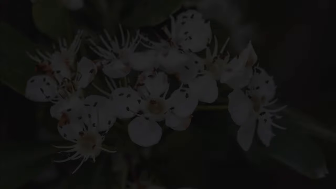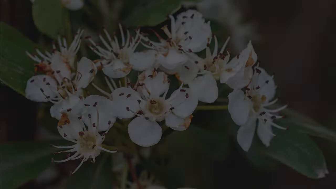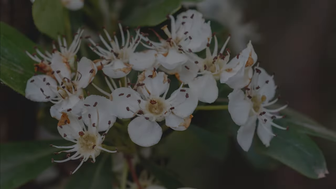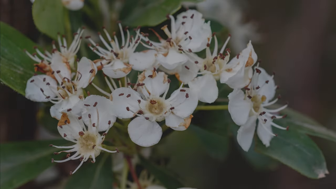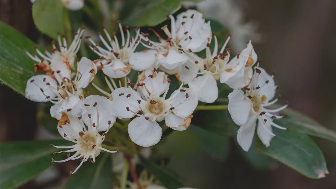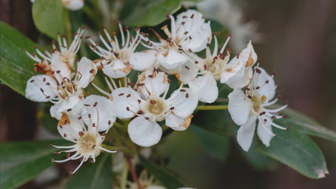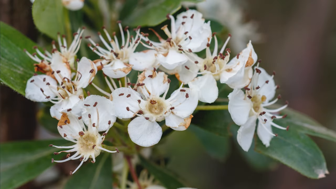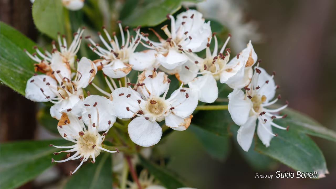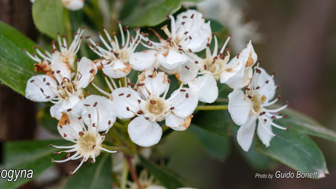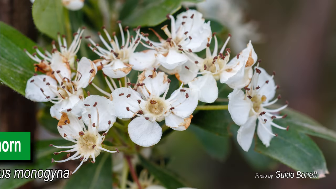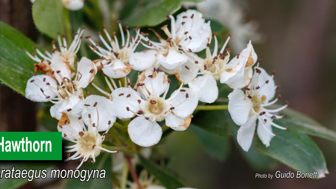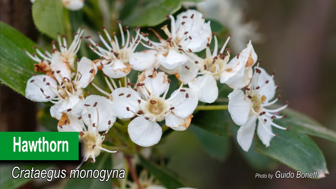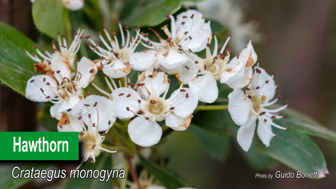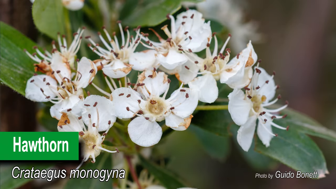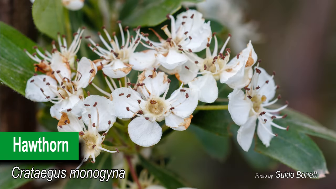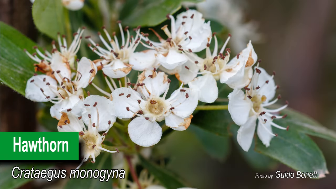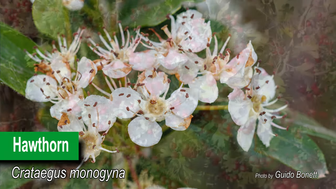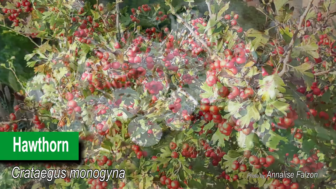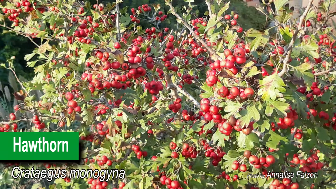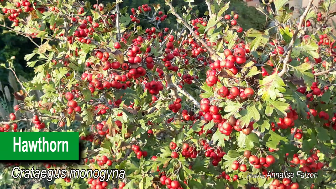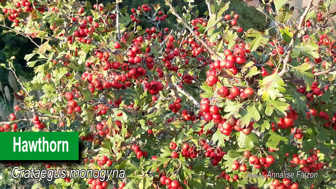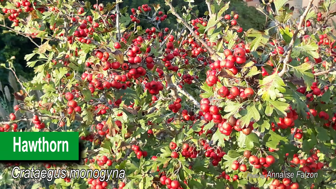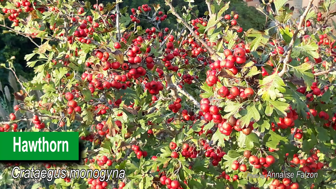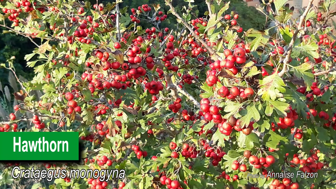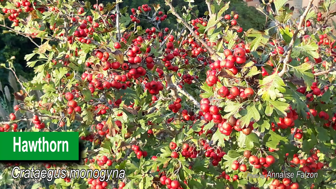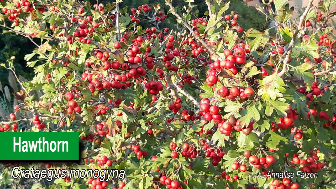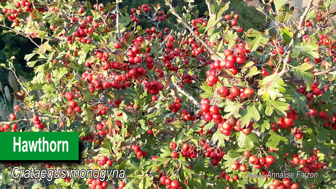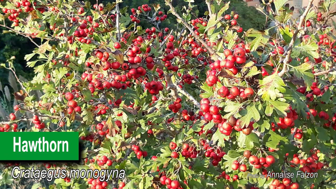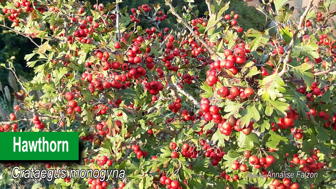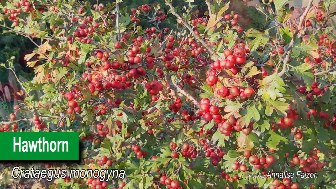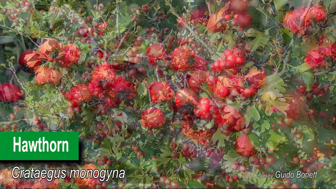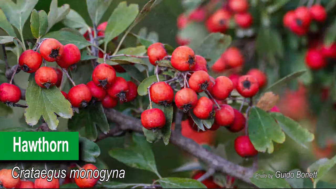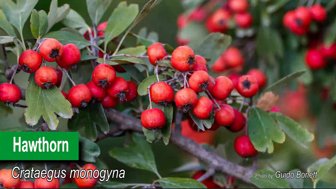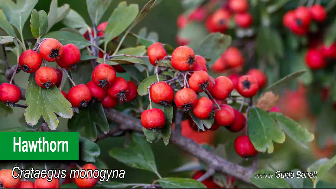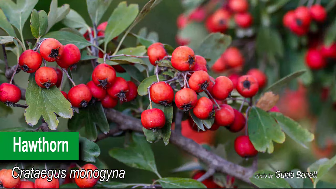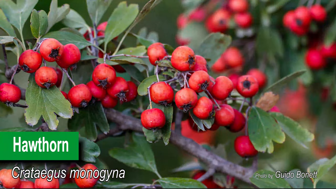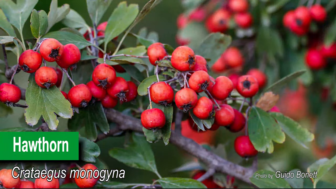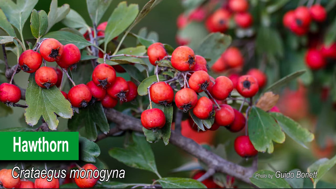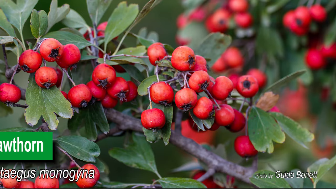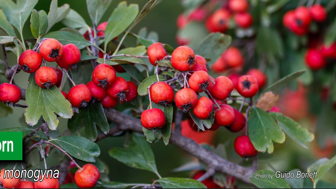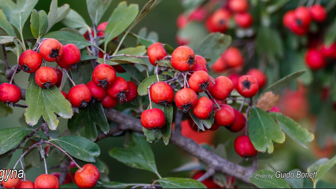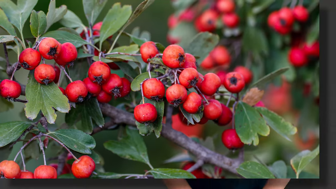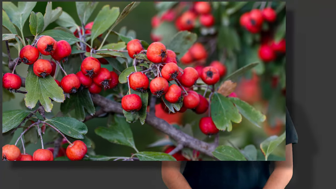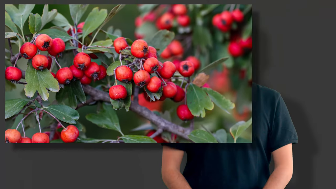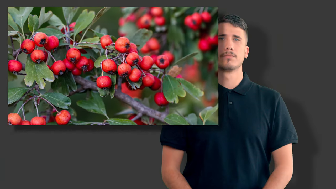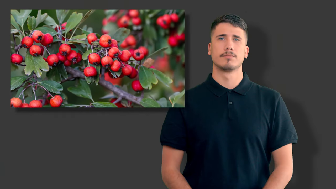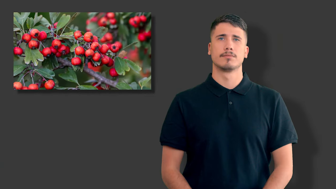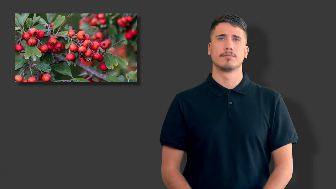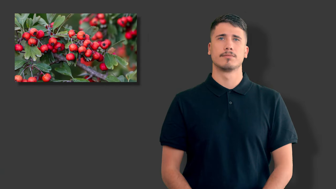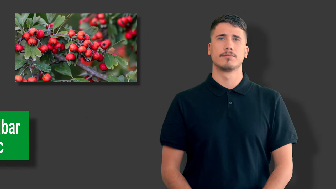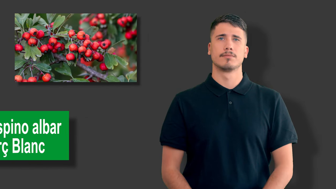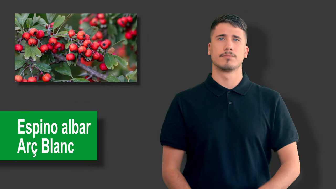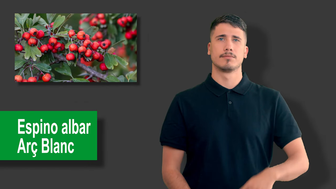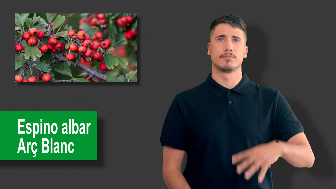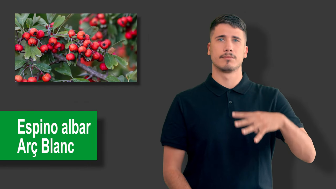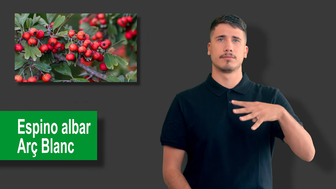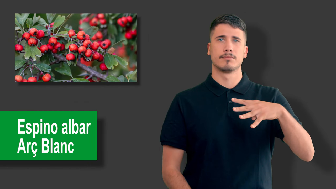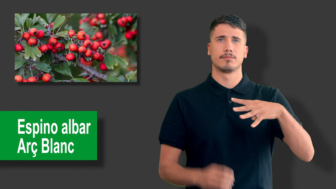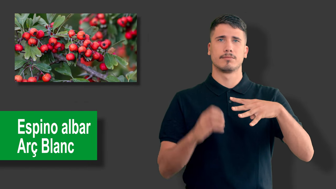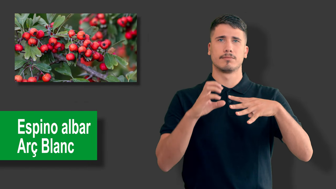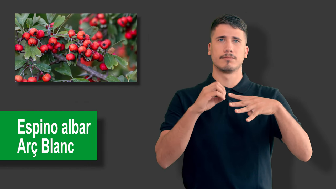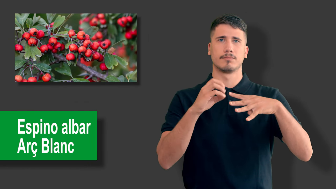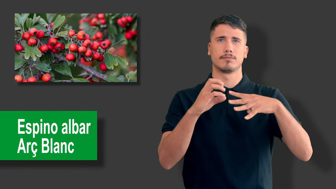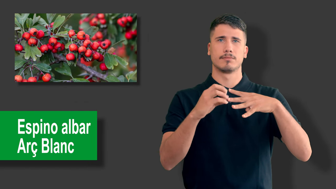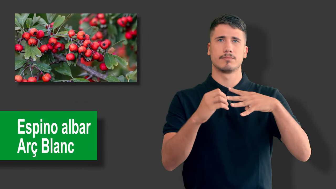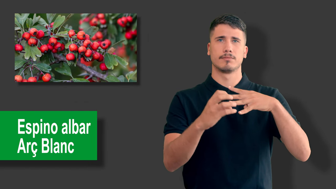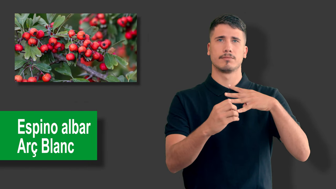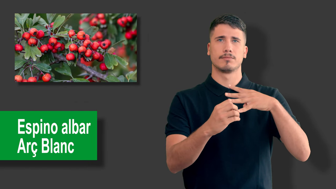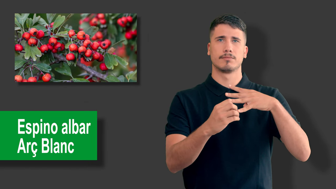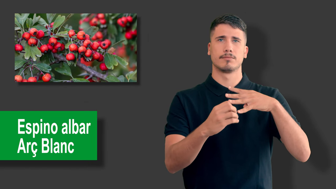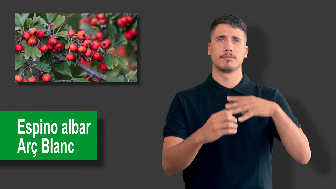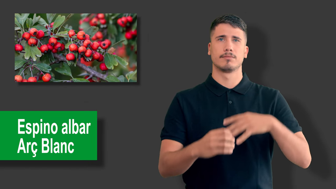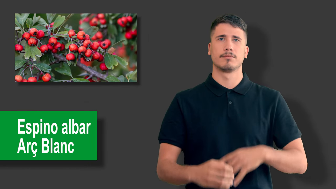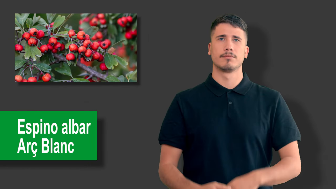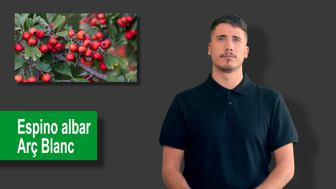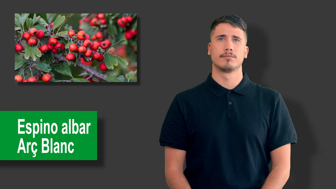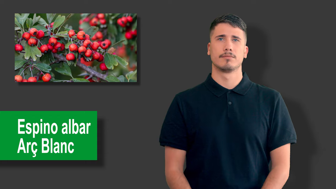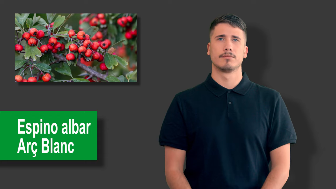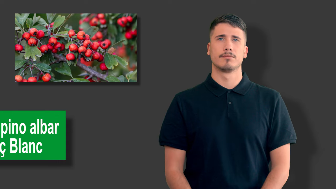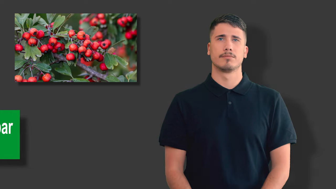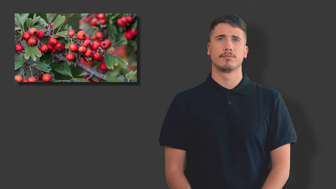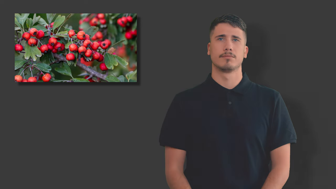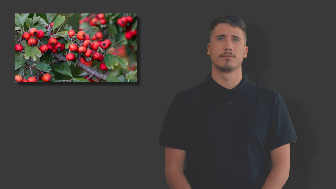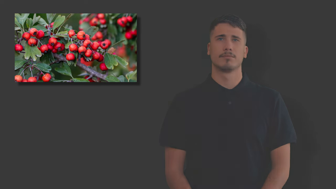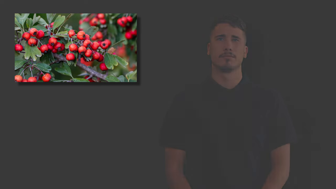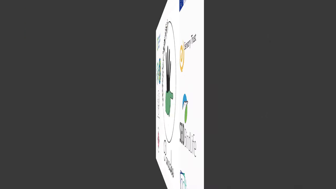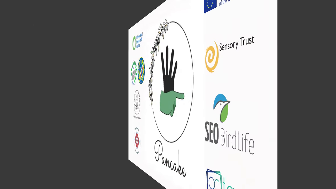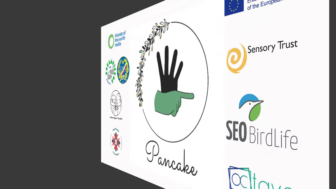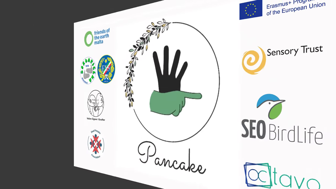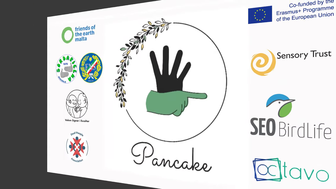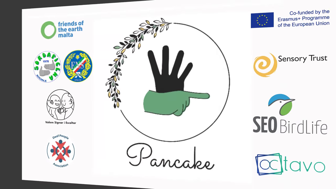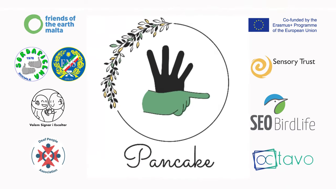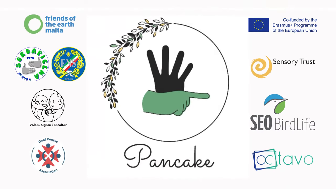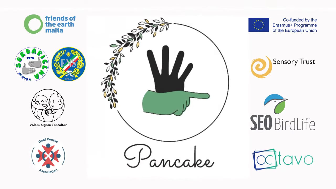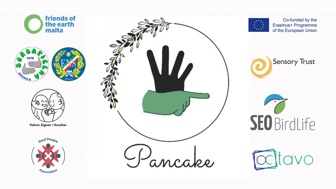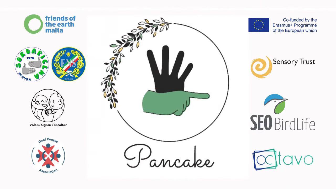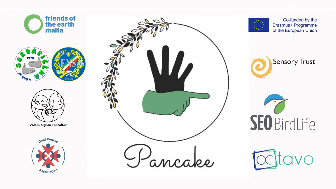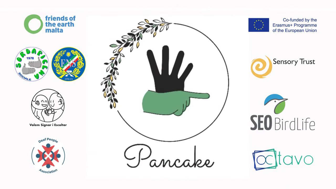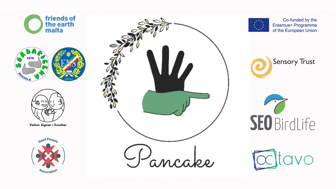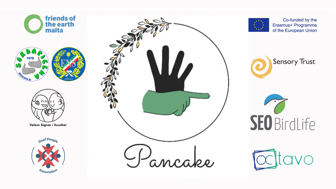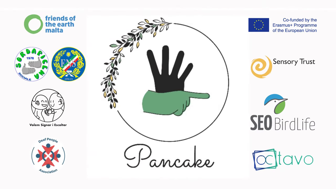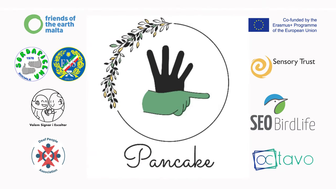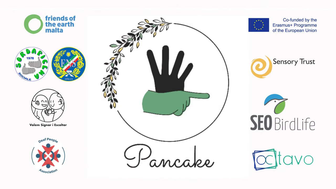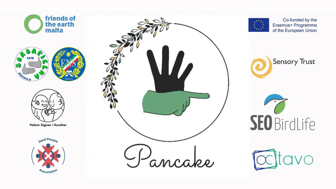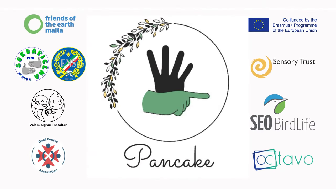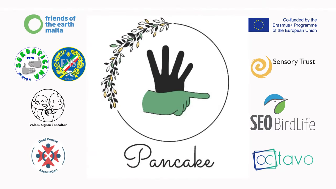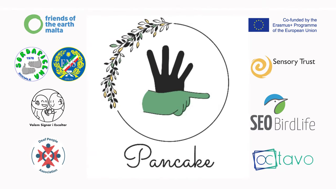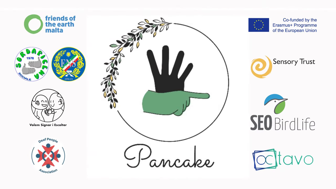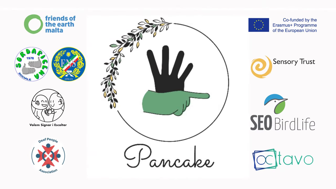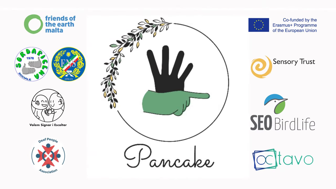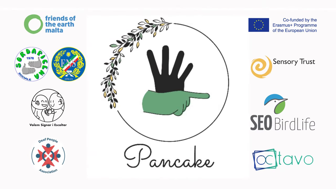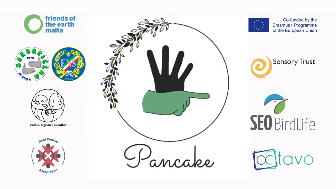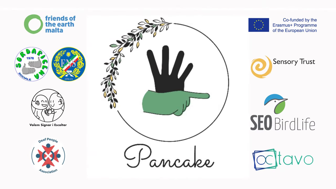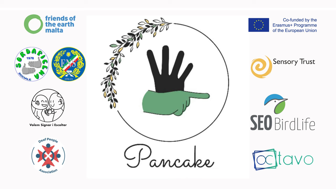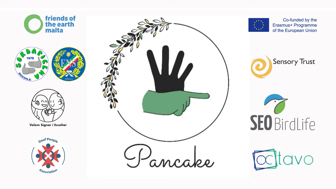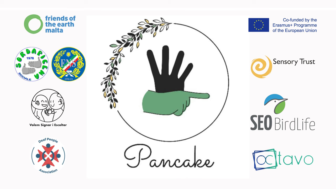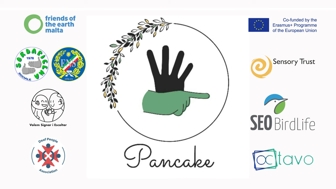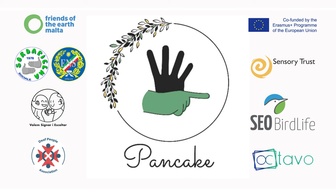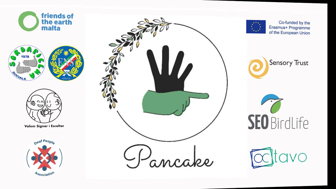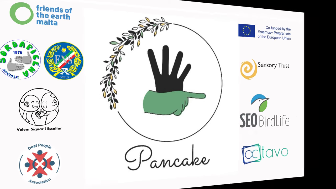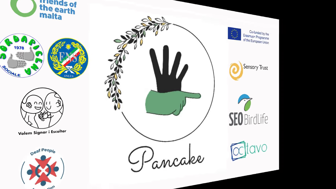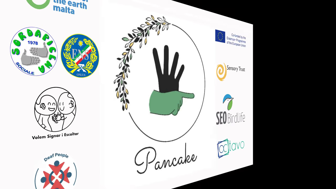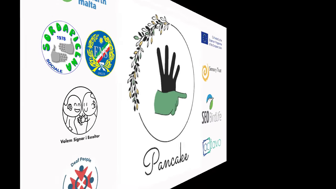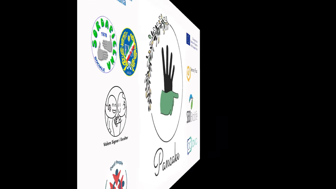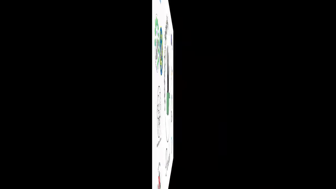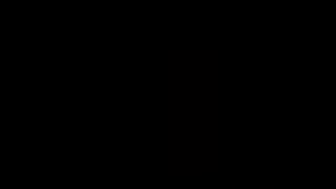Espino albar